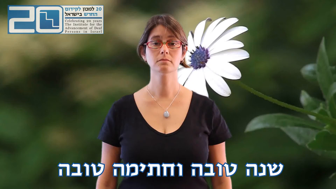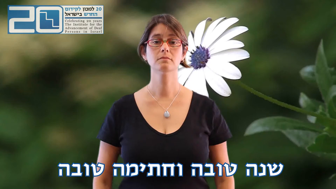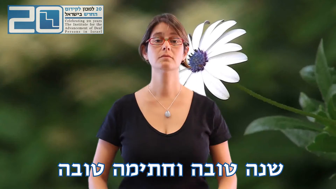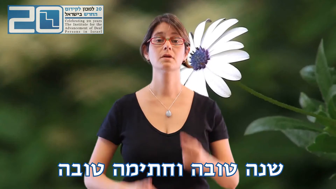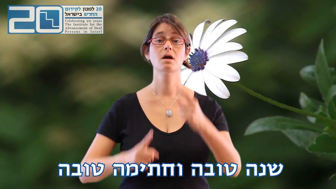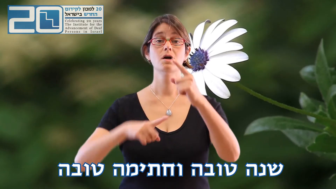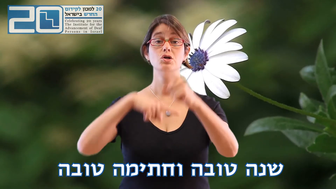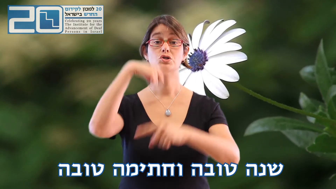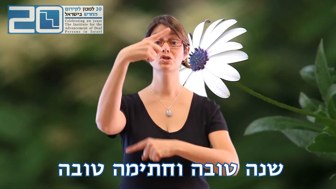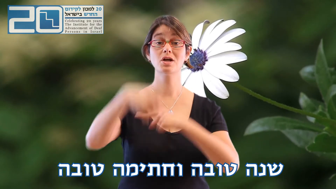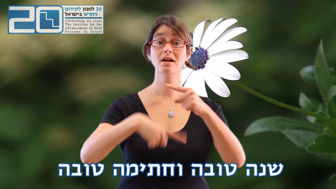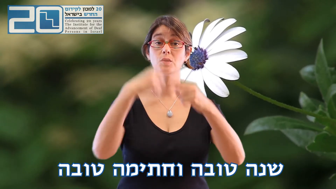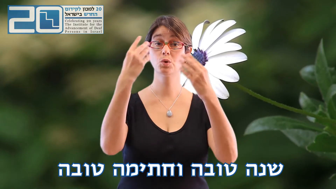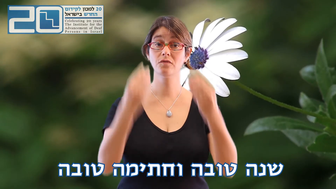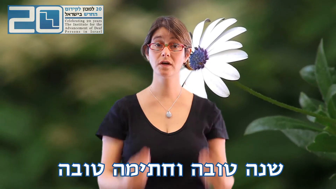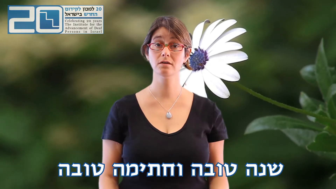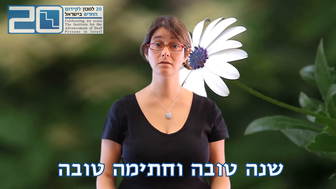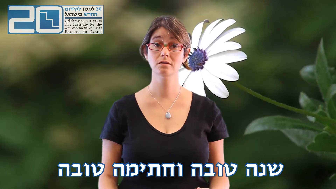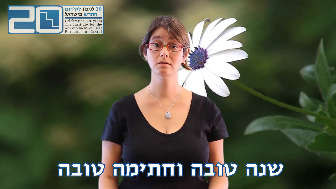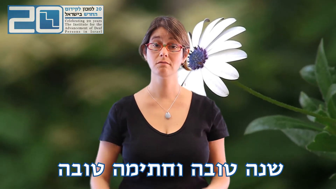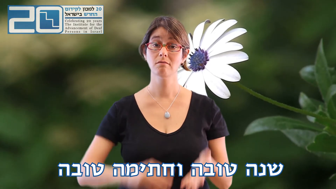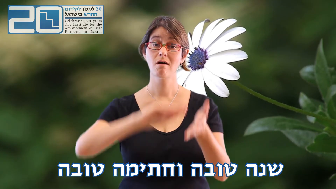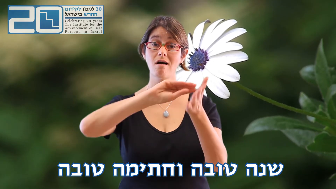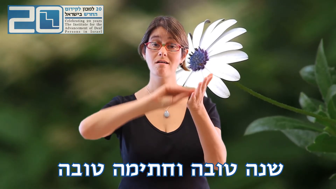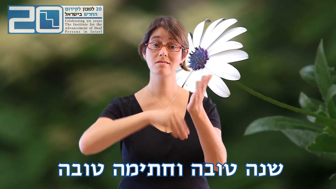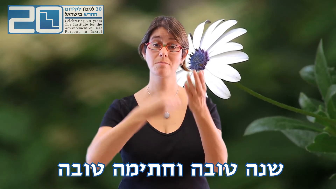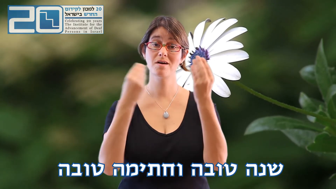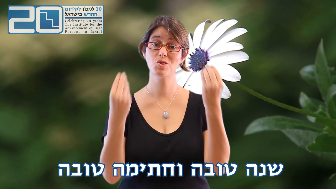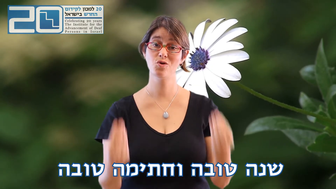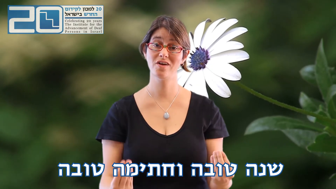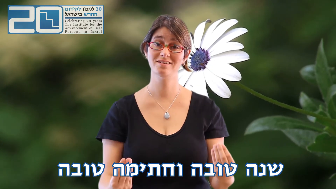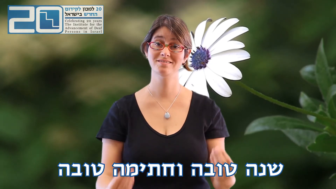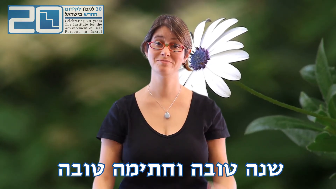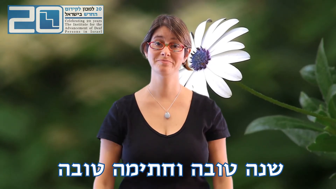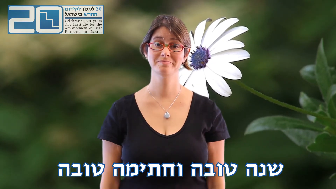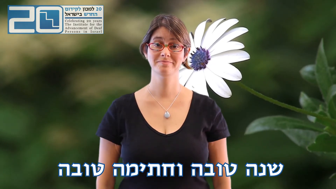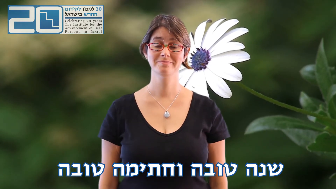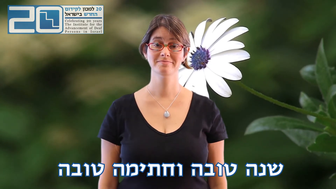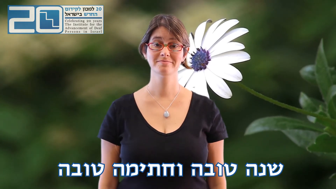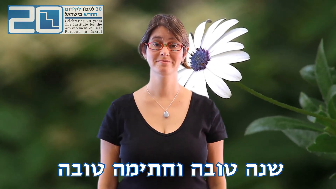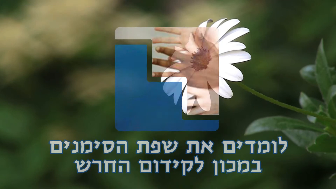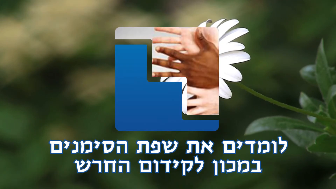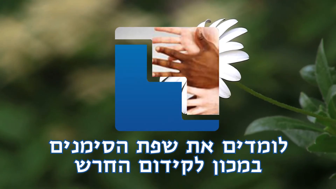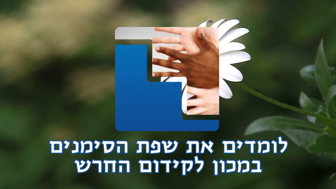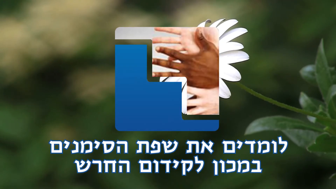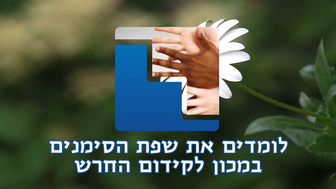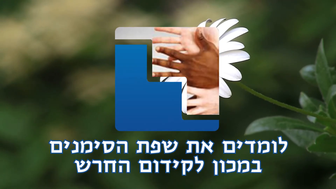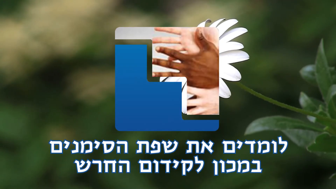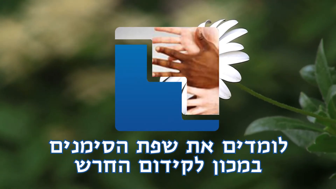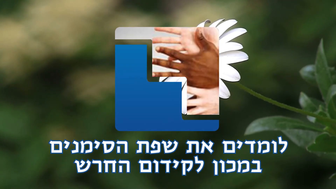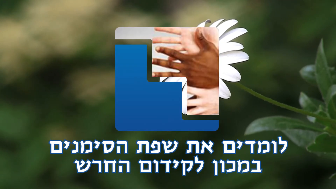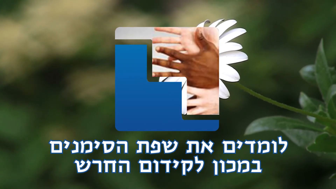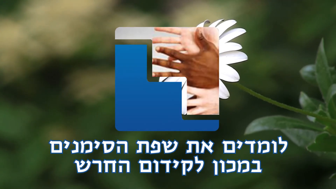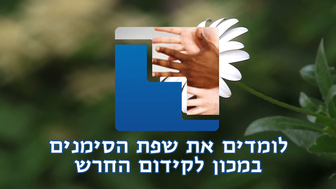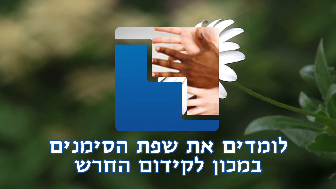שנה טובה וחתימה טובה